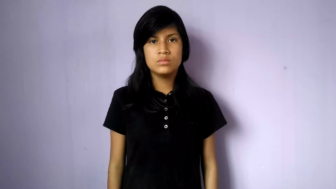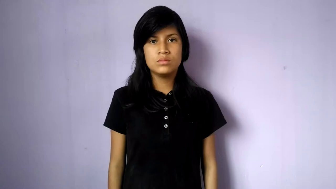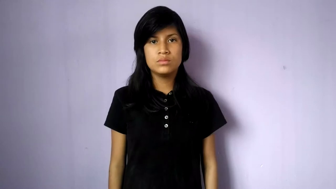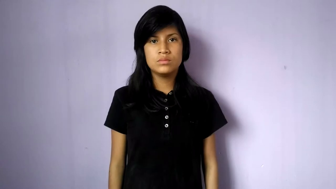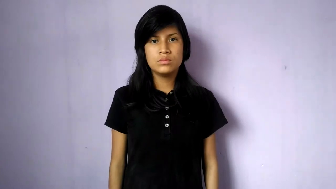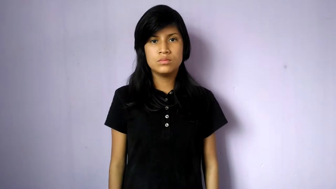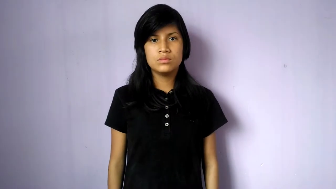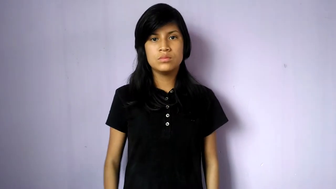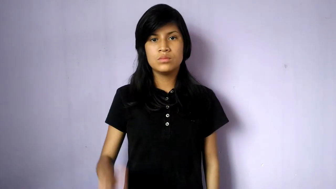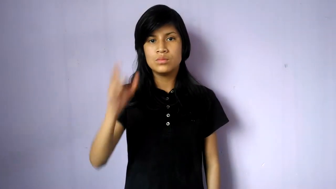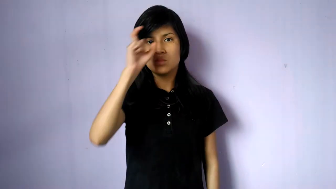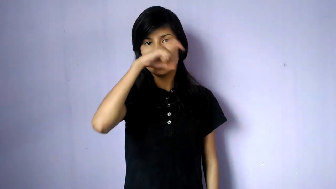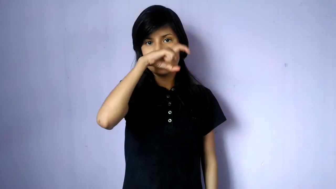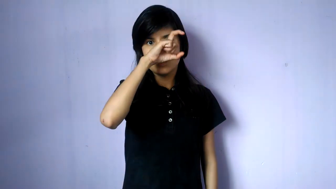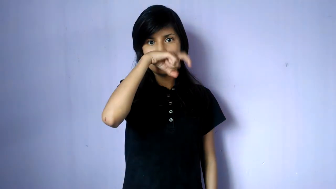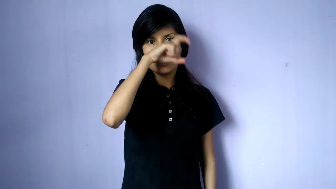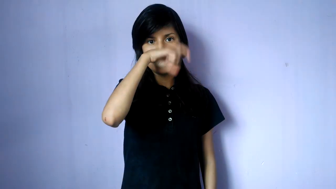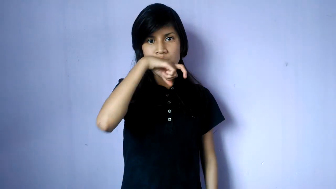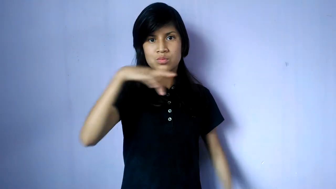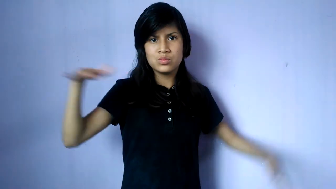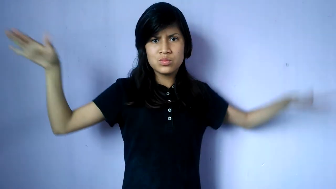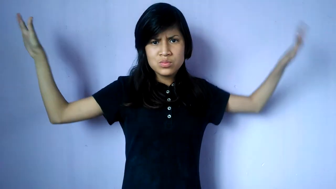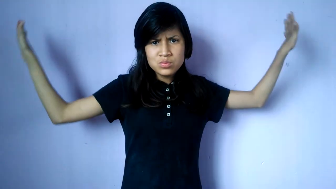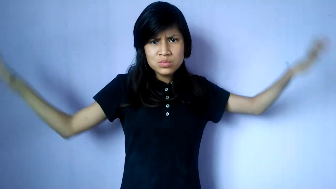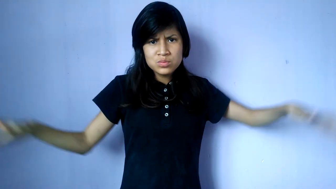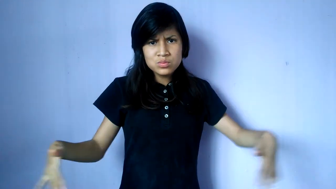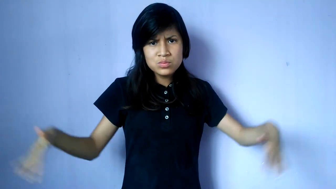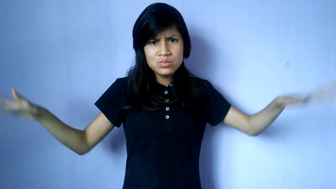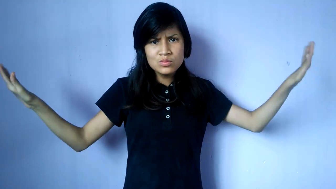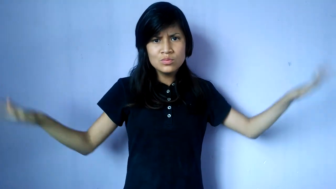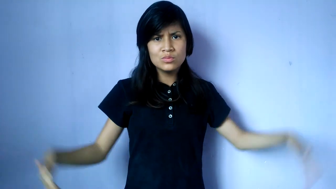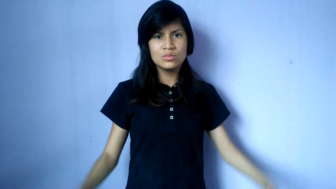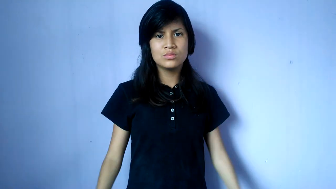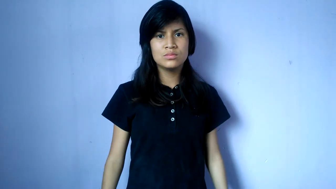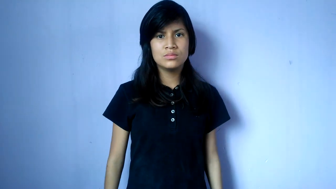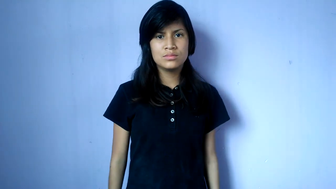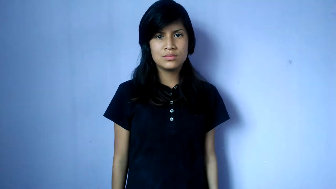AGUILA